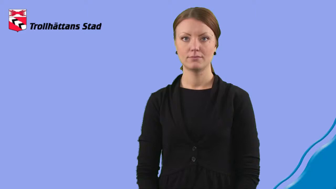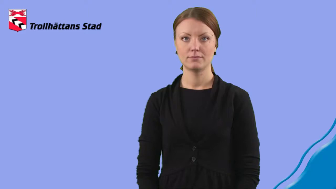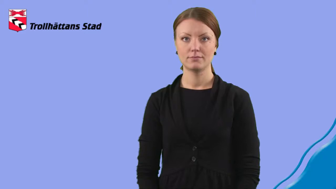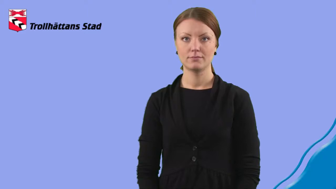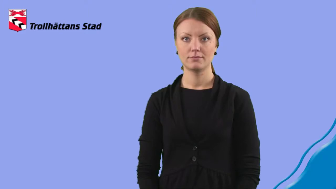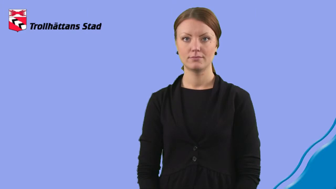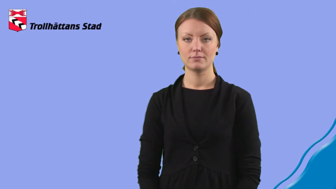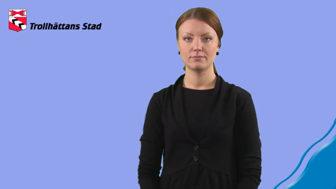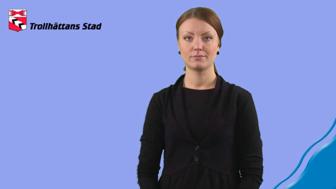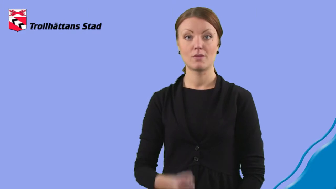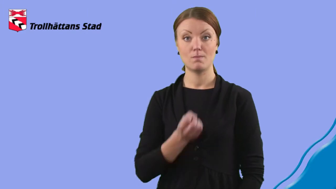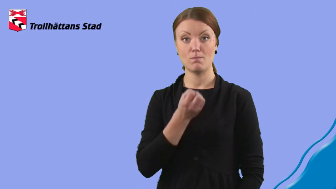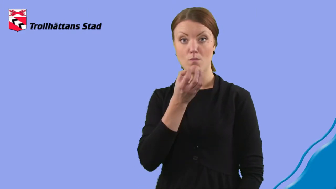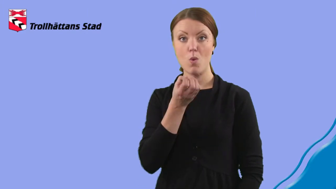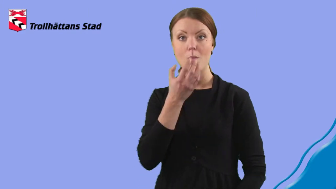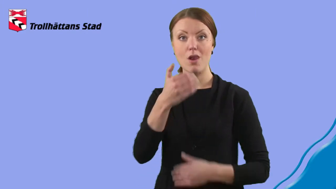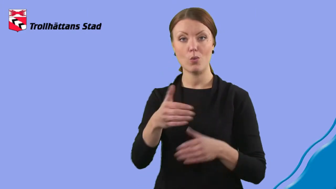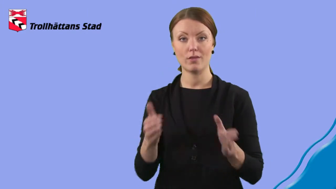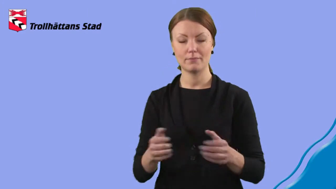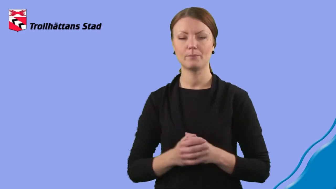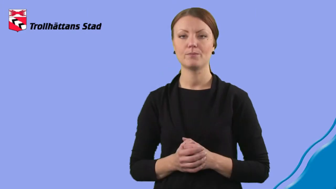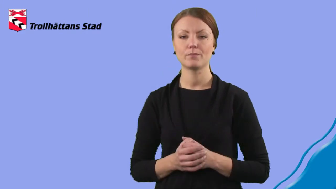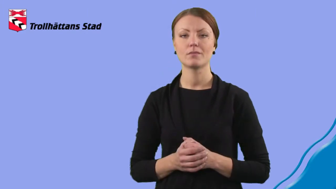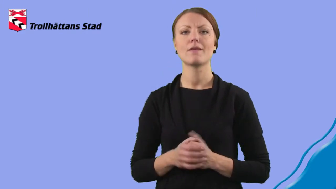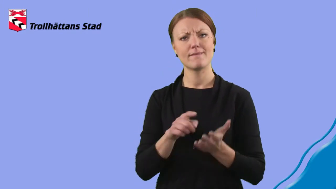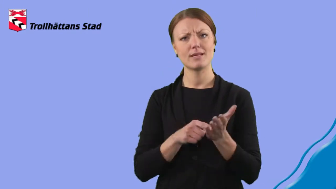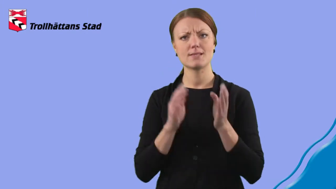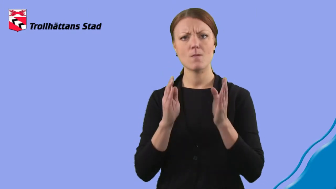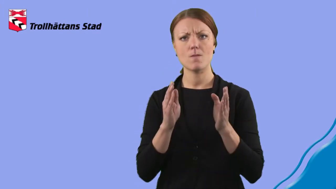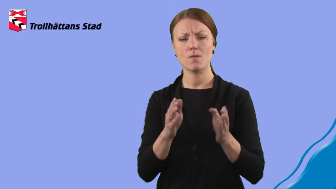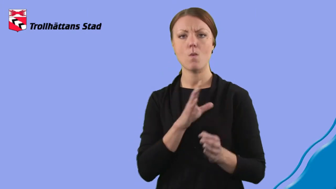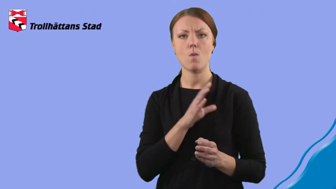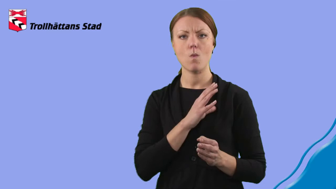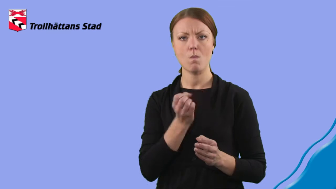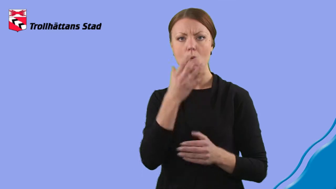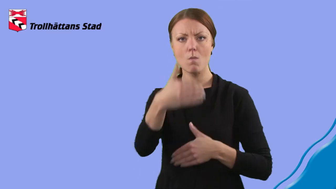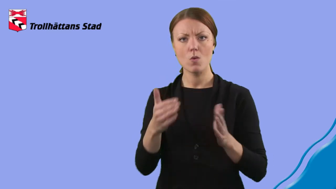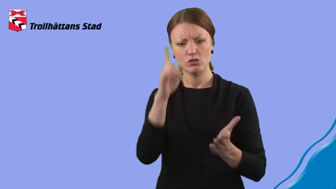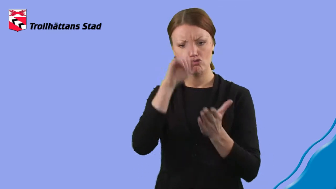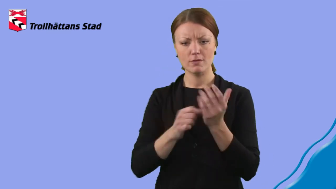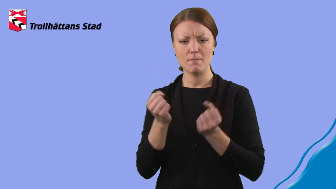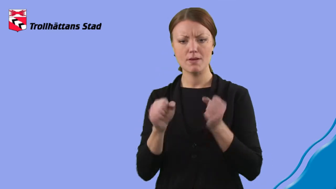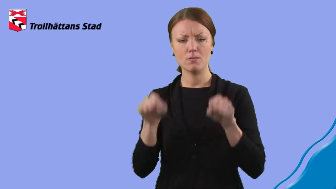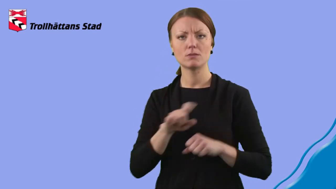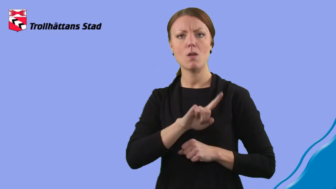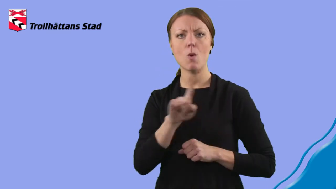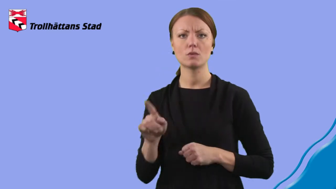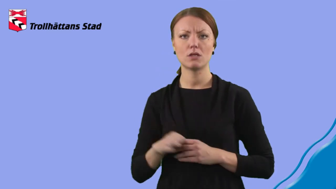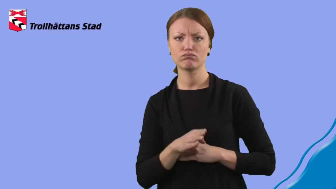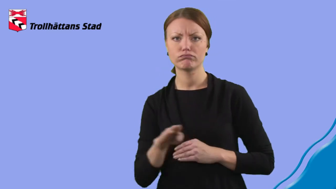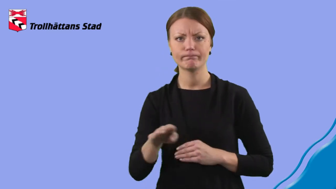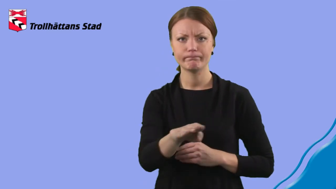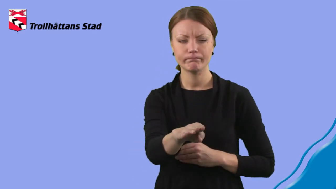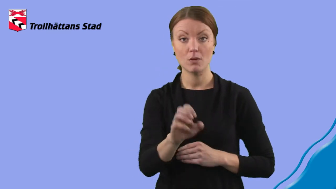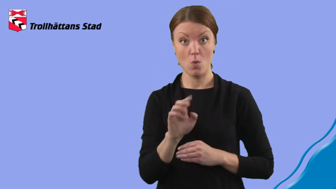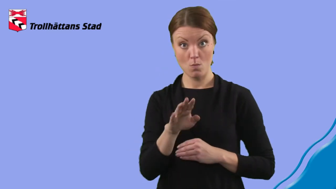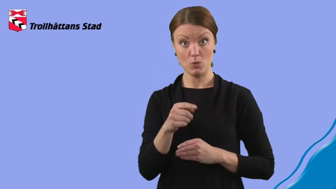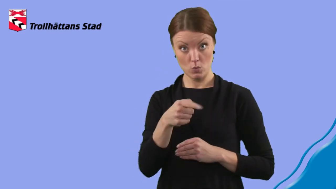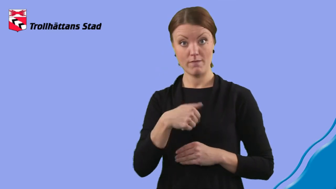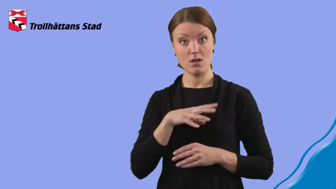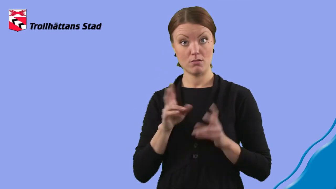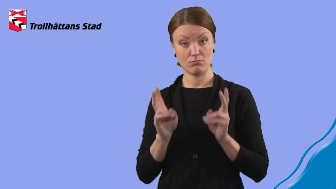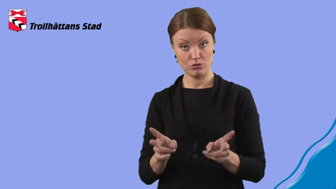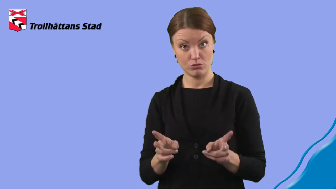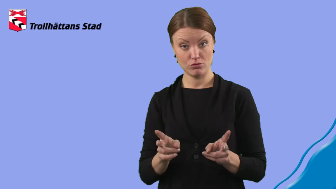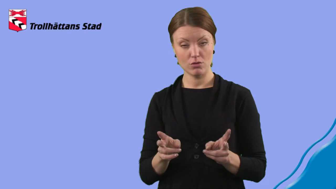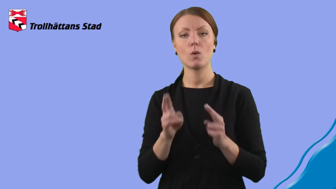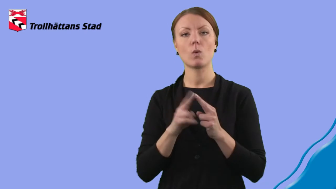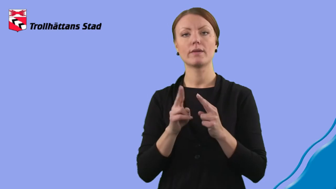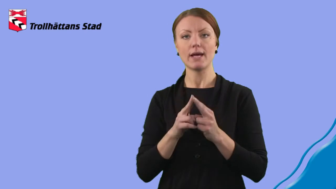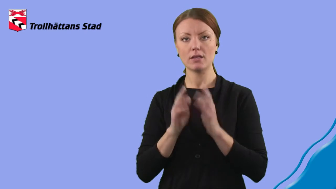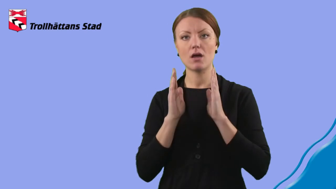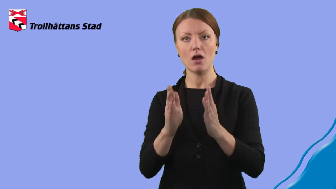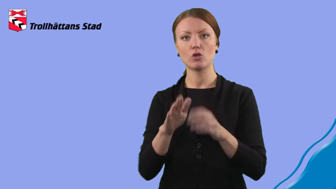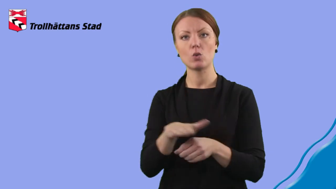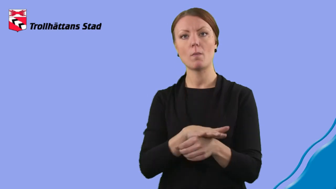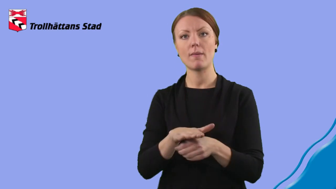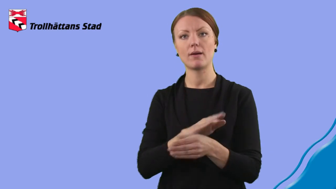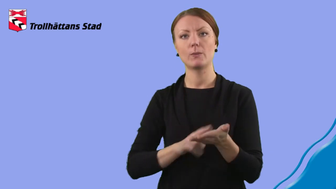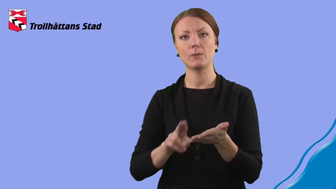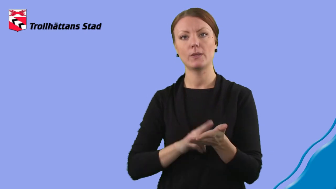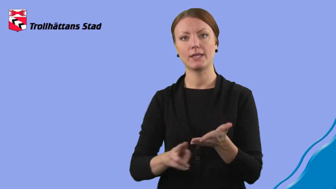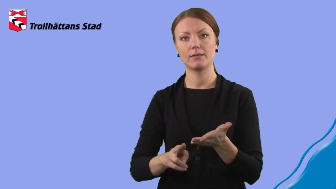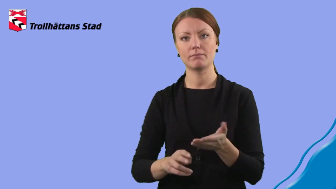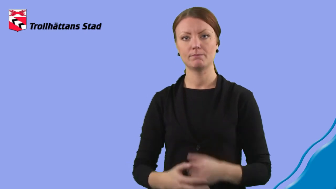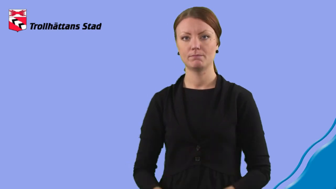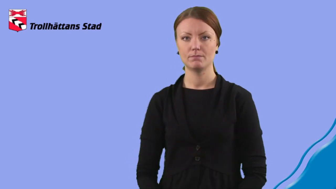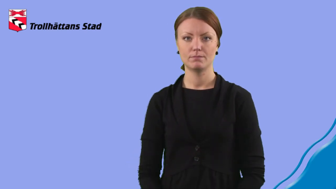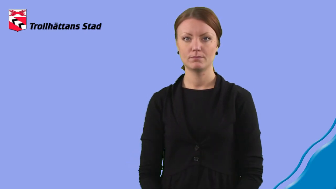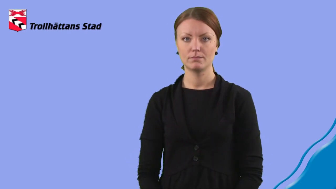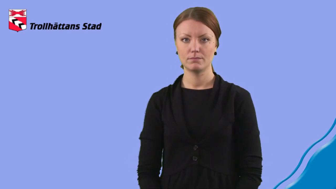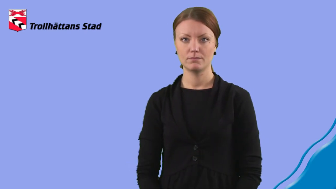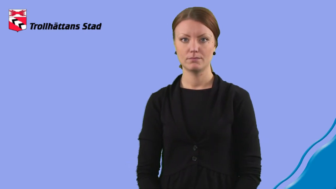Blomlådor